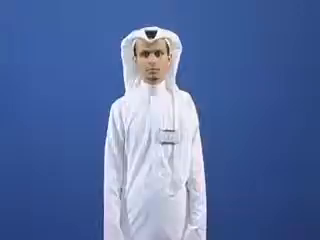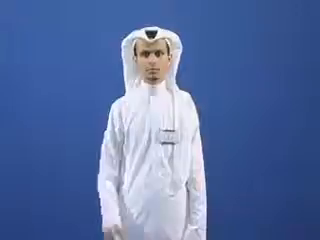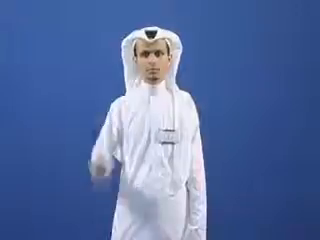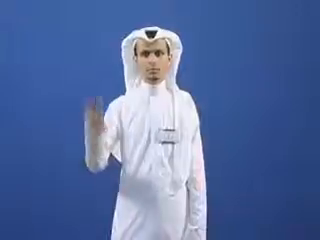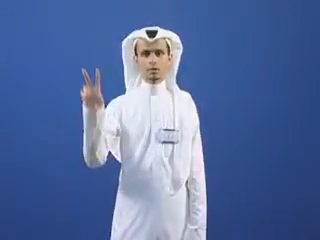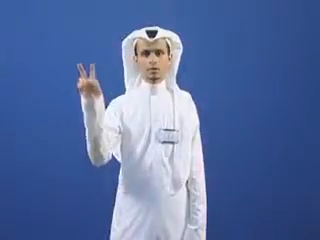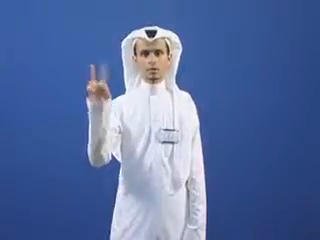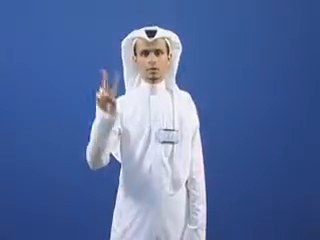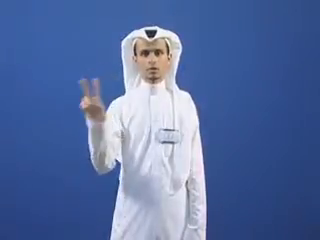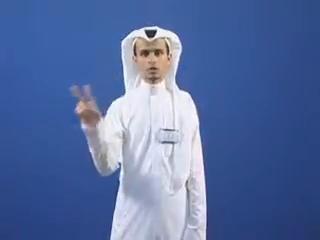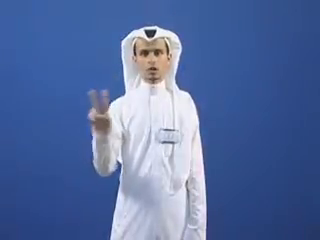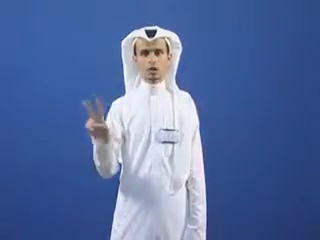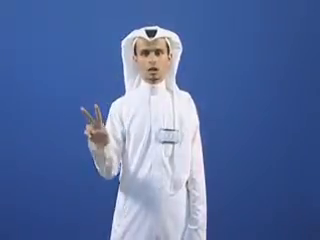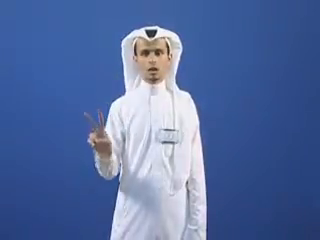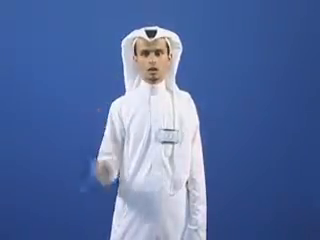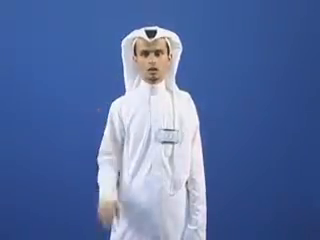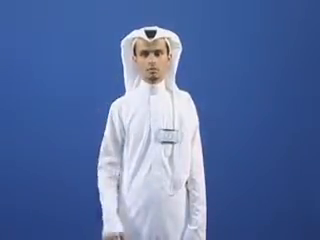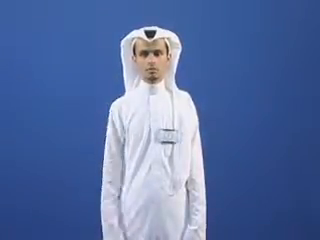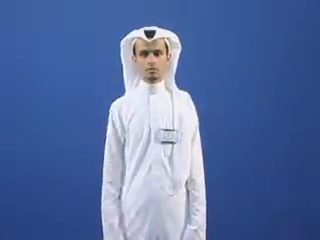فنزويلا